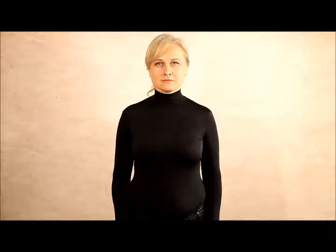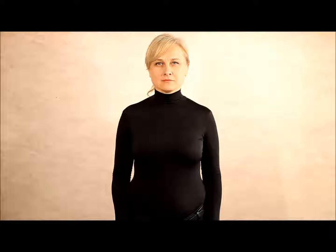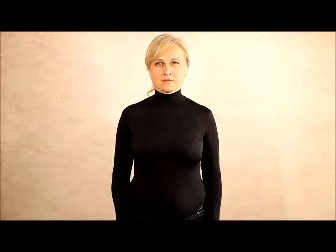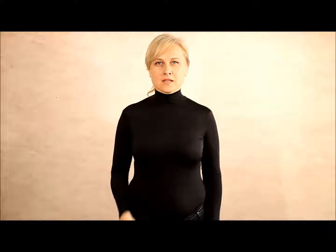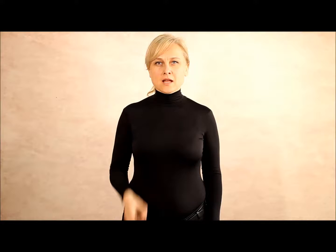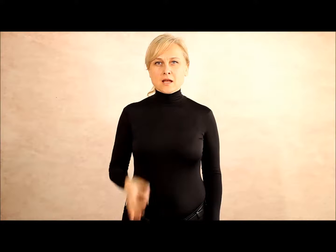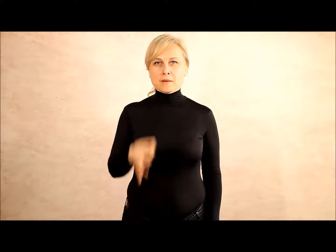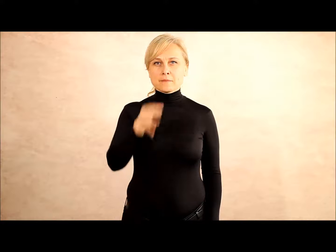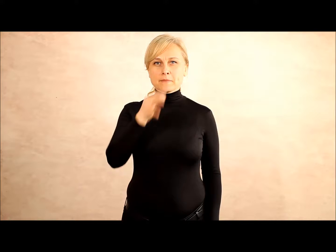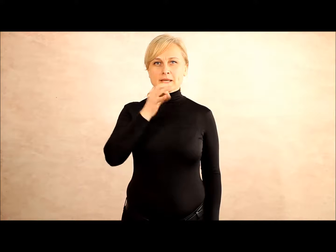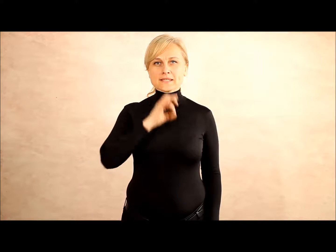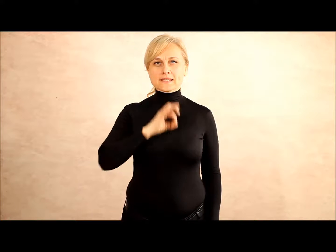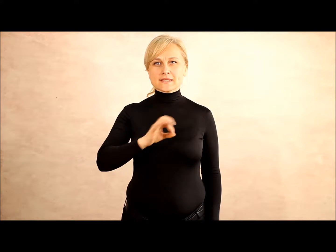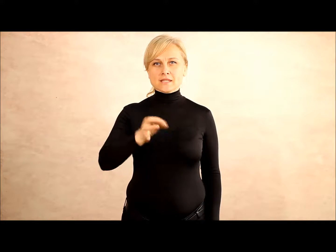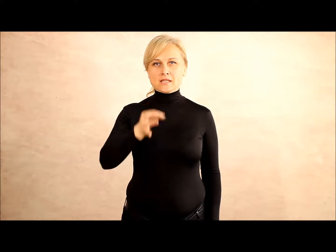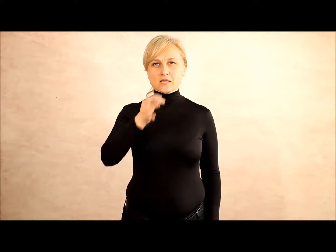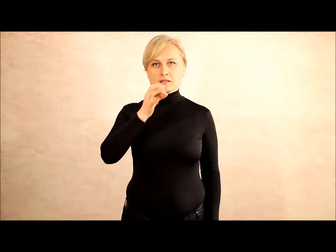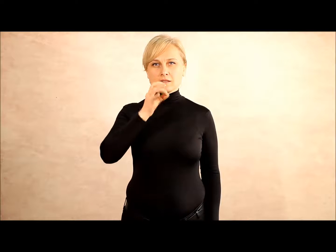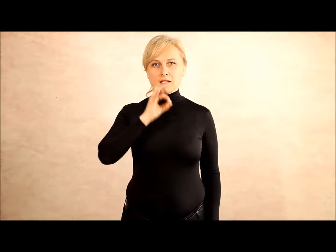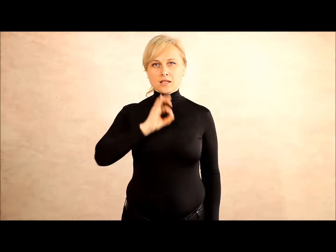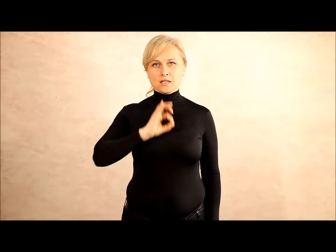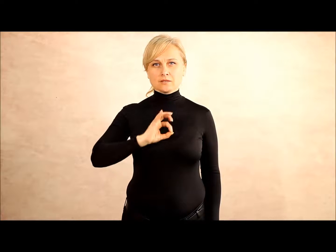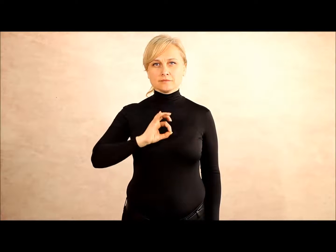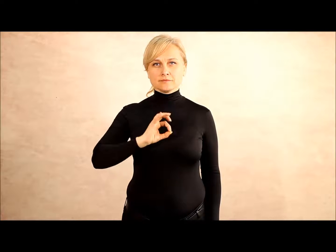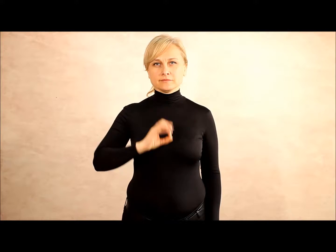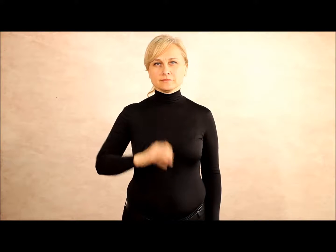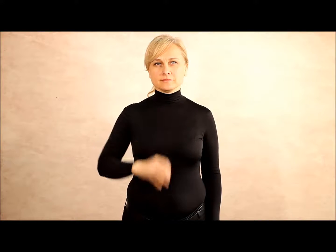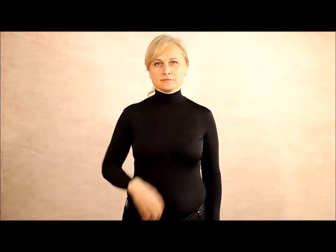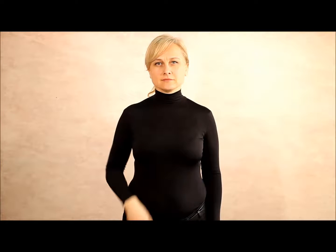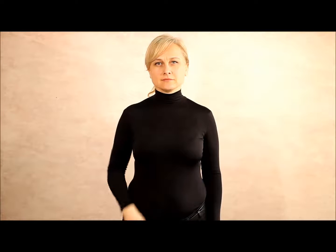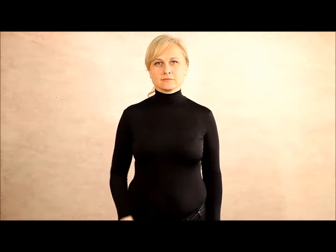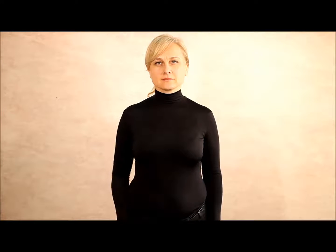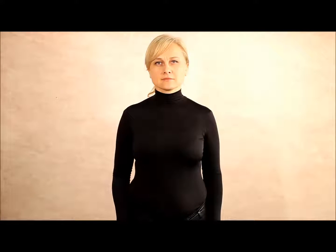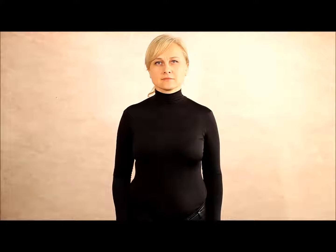Pastilă